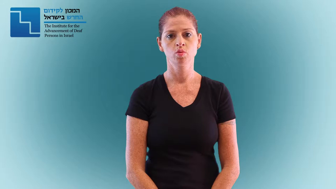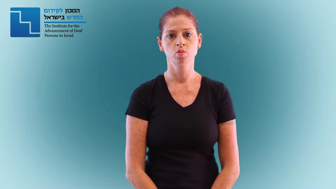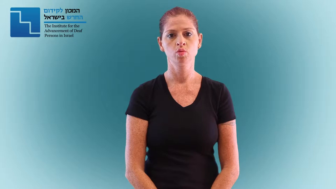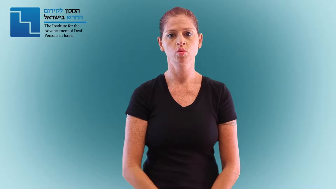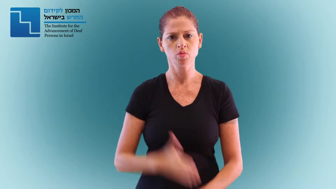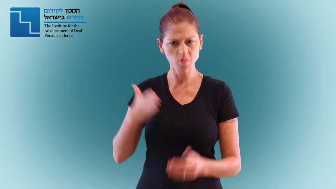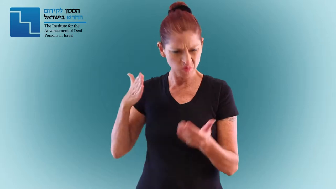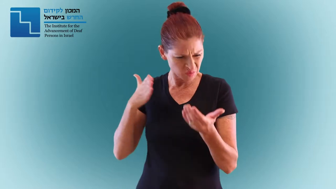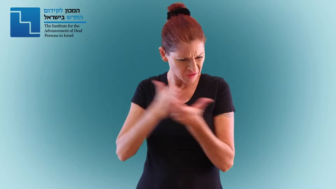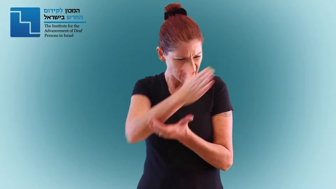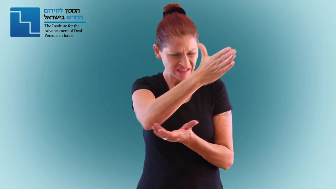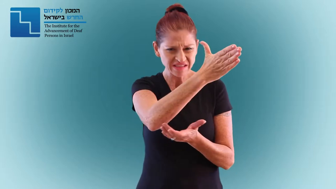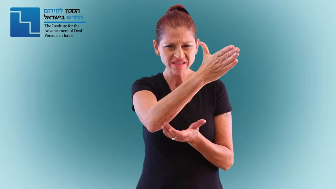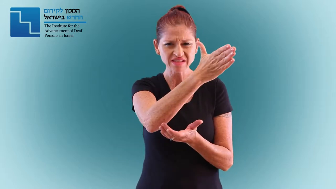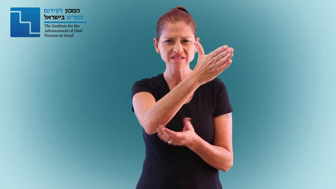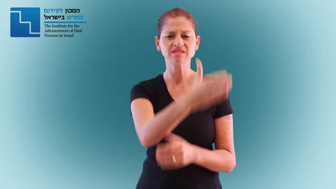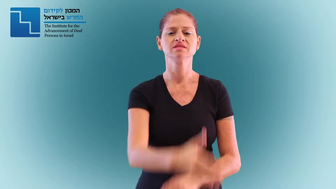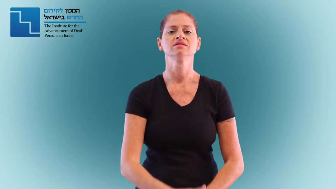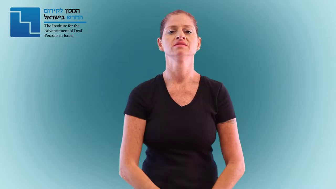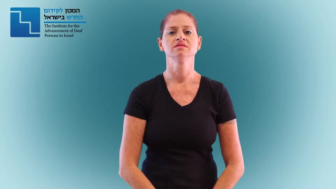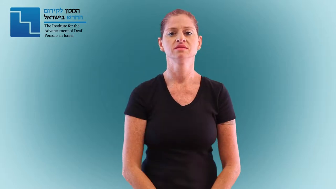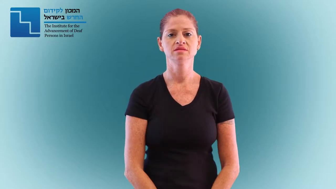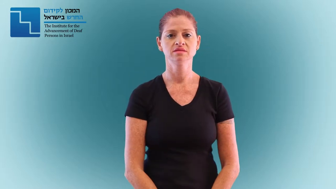לדרוס